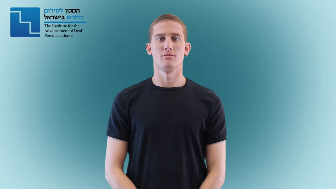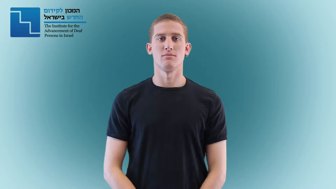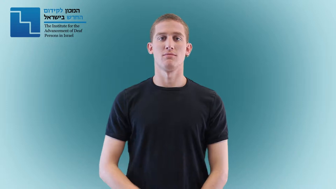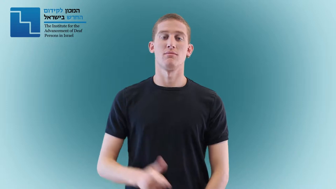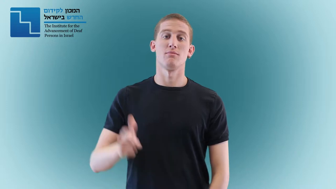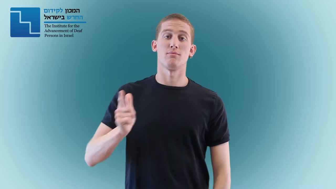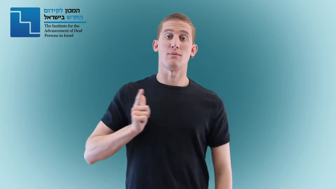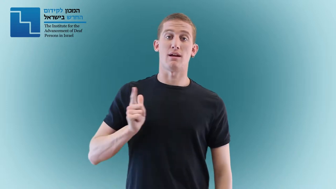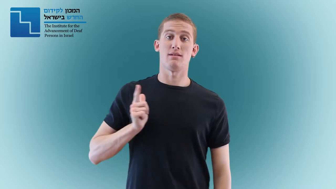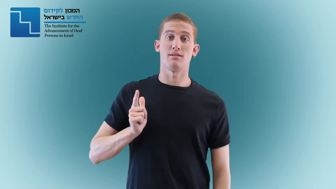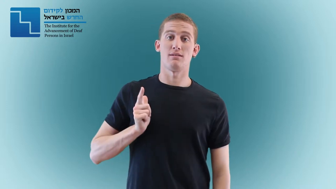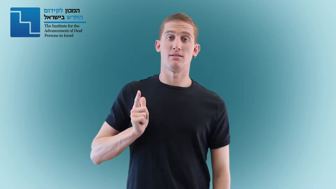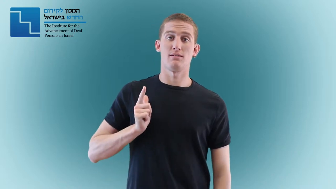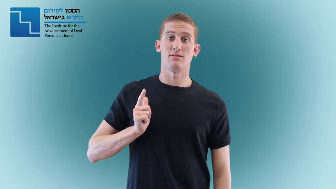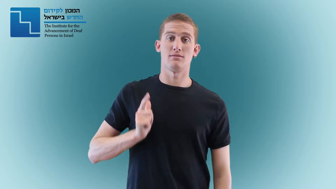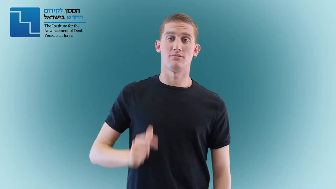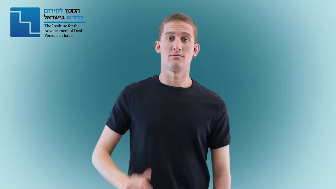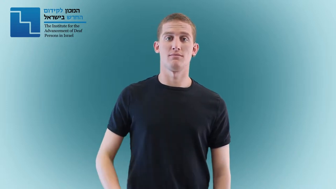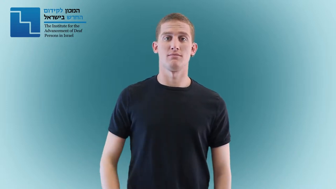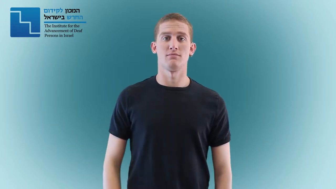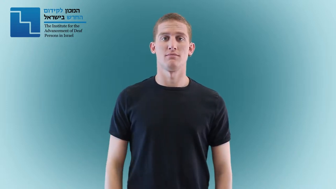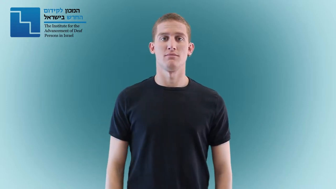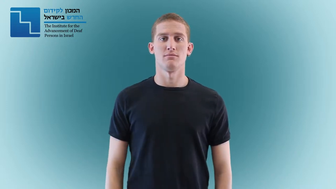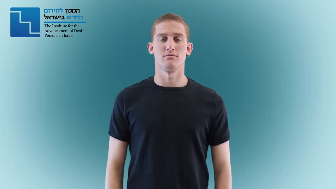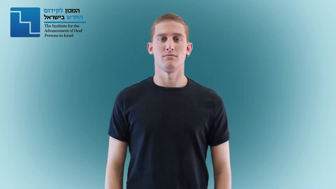פרטי / אישי